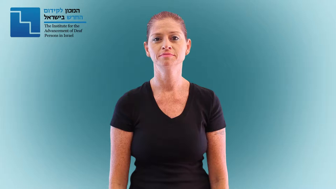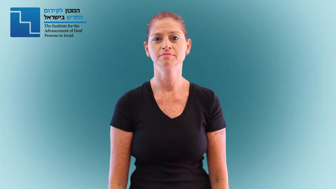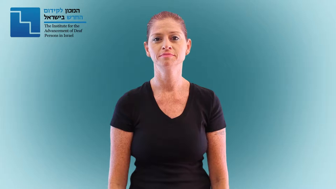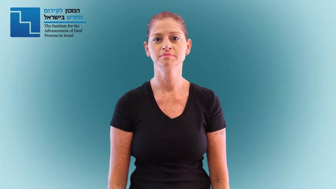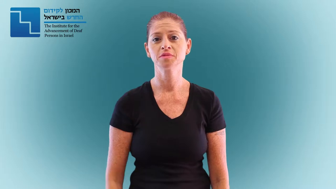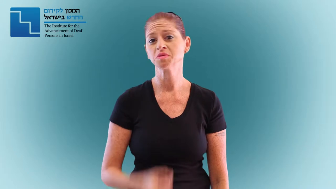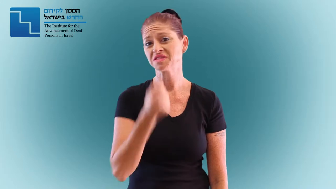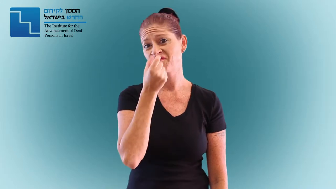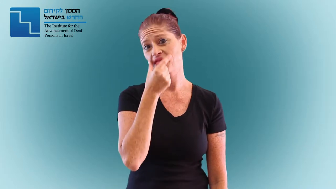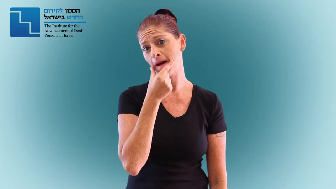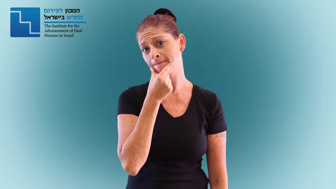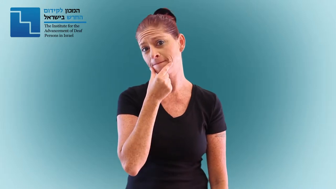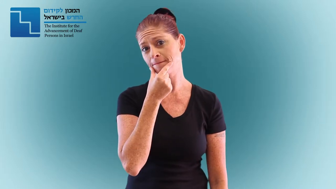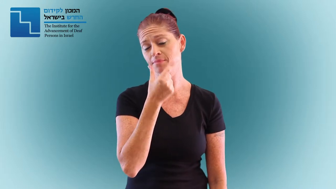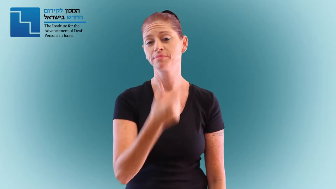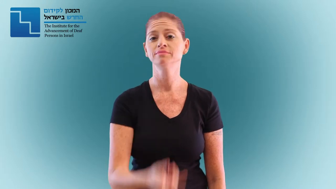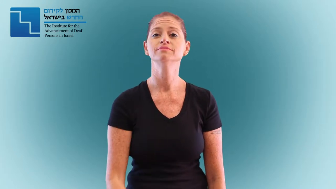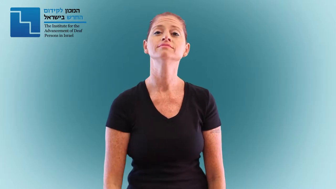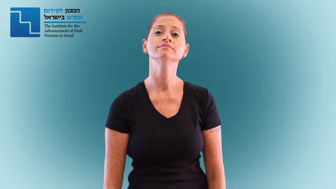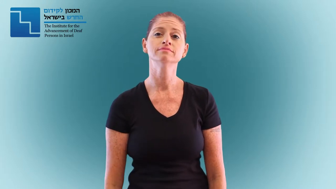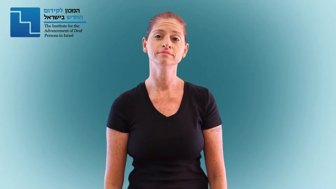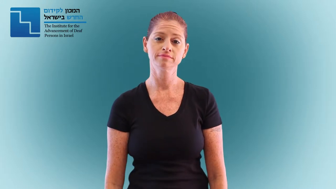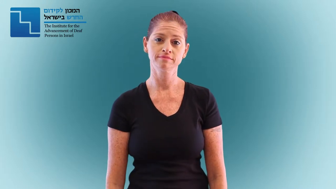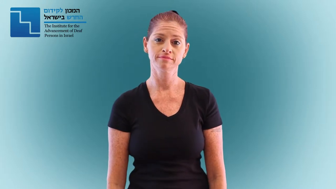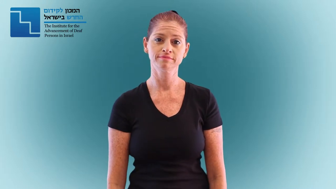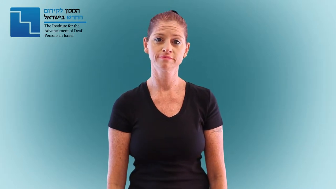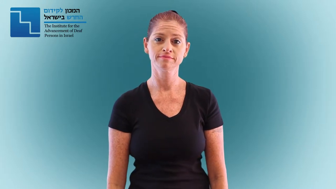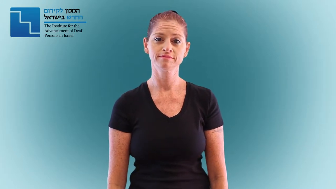שפם